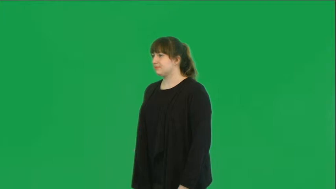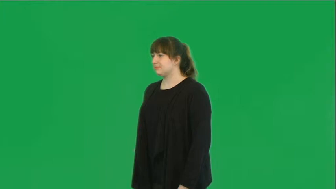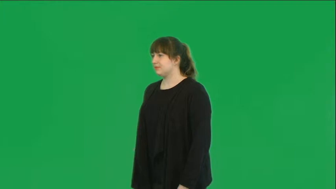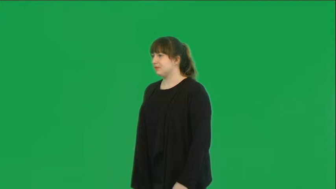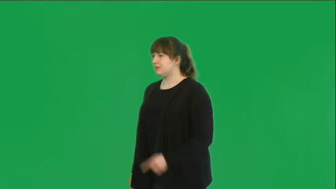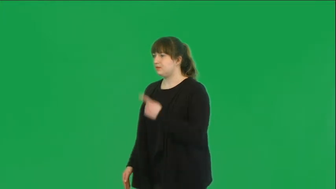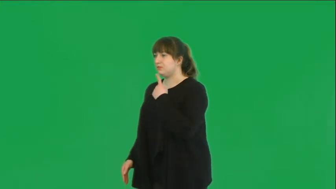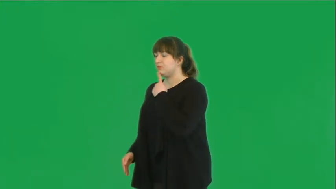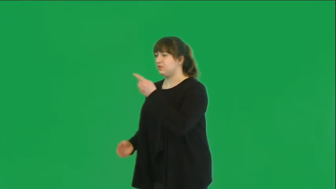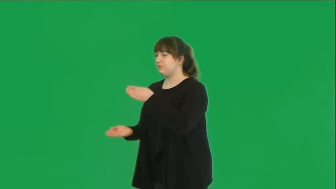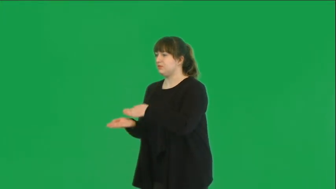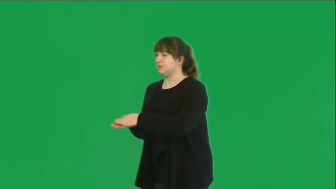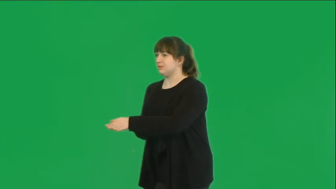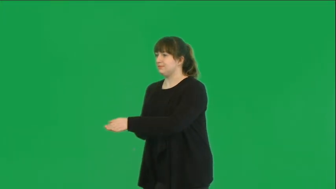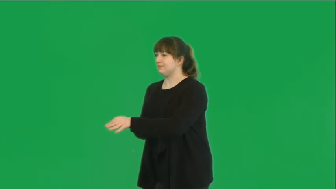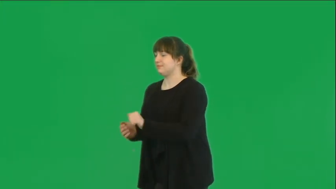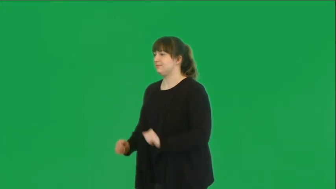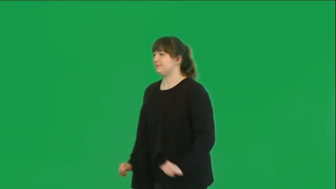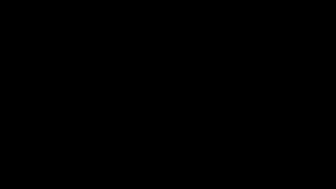wypowiedzenie